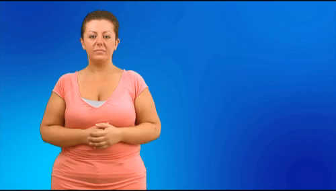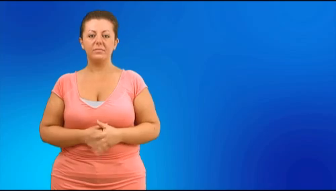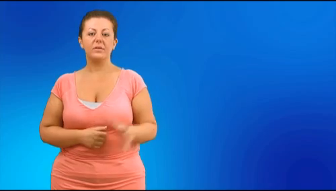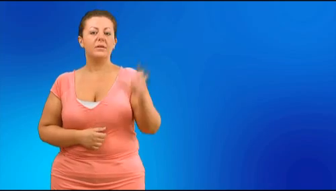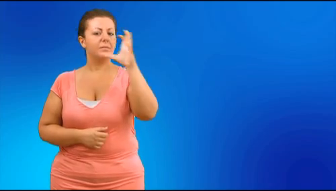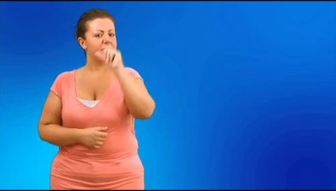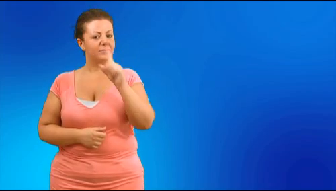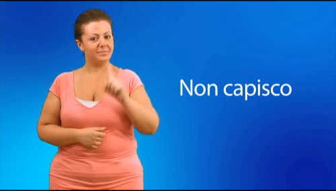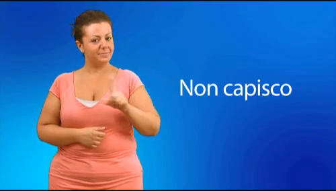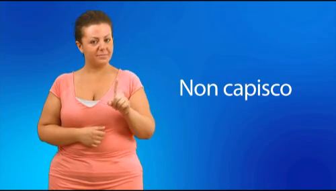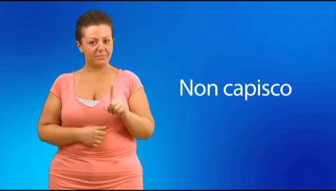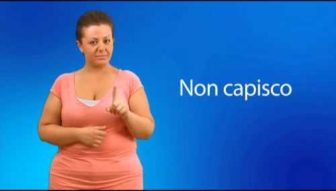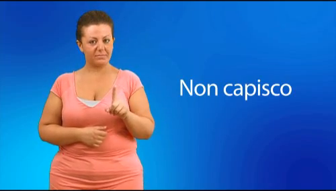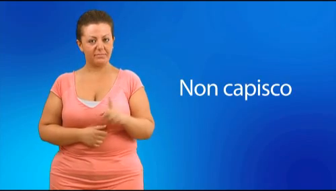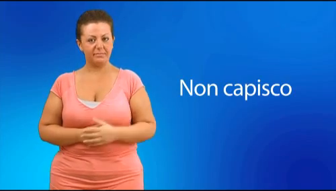Non capisco